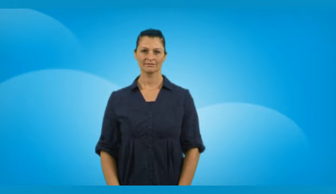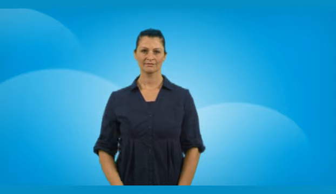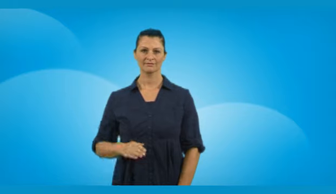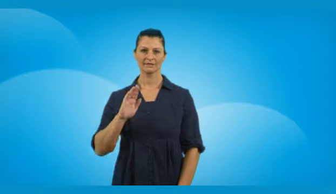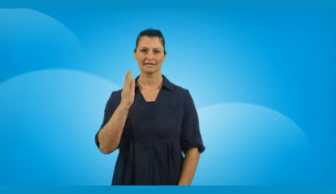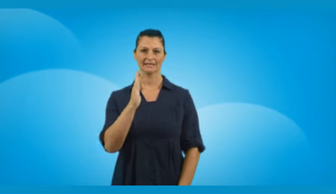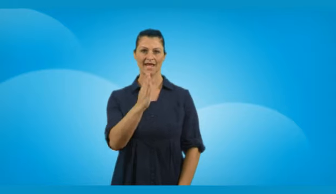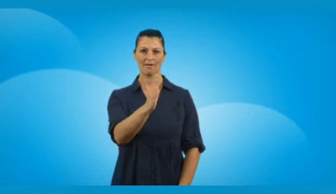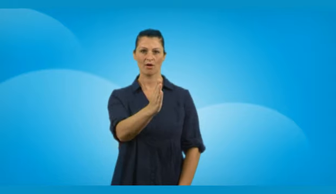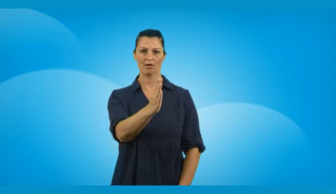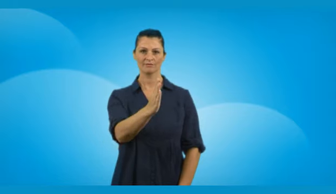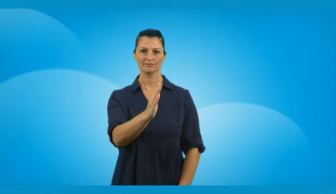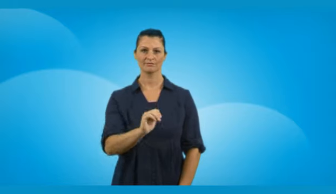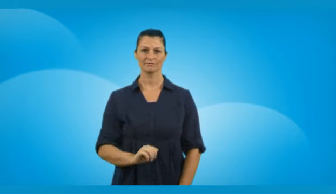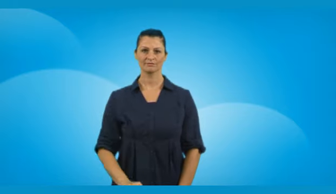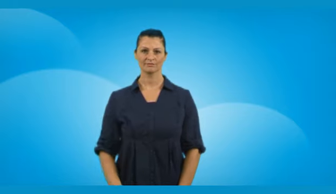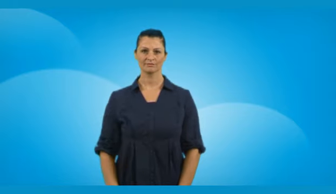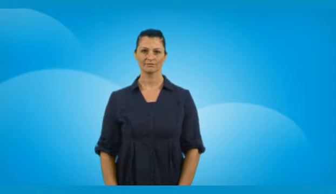Cápa